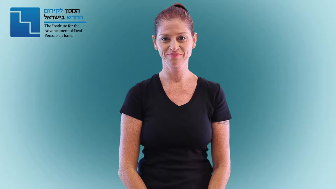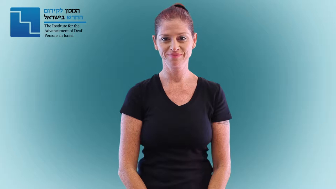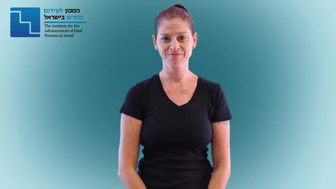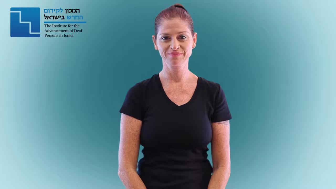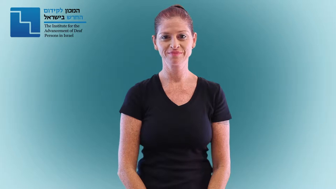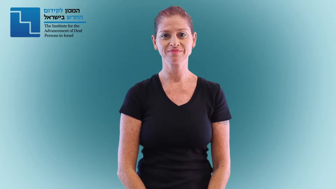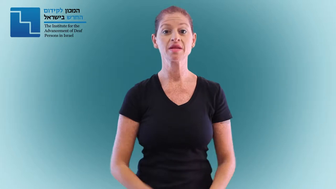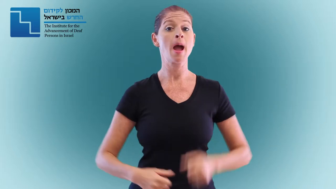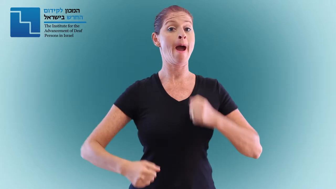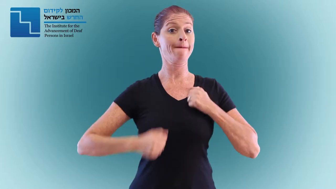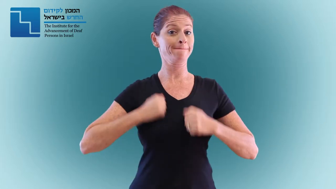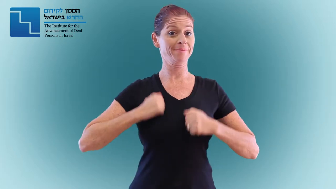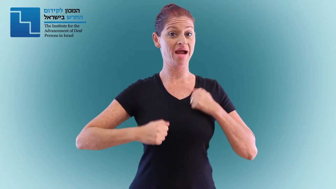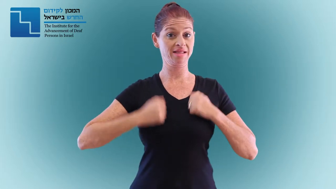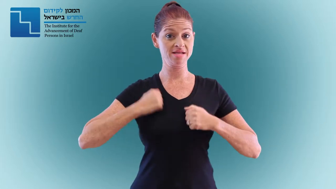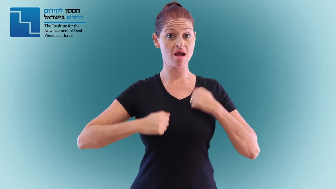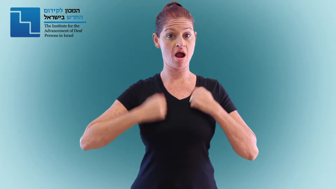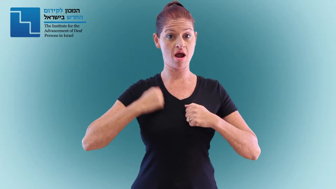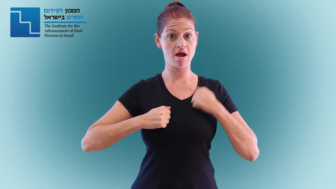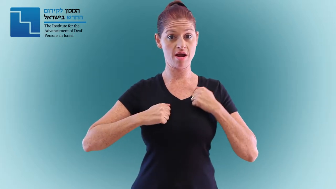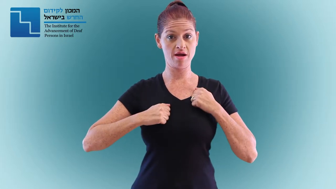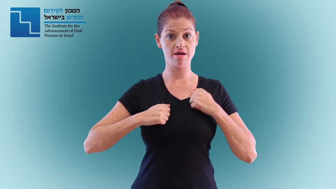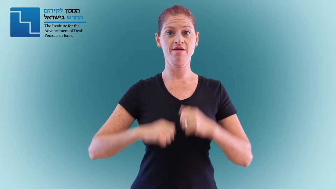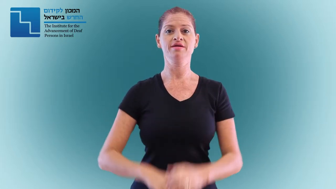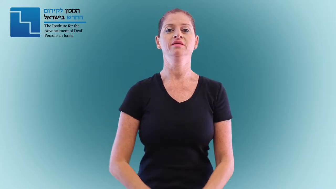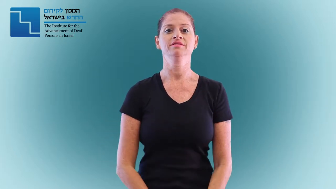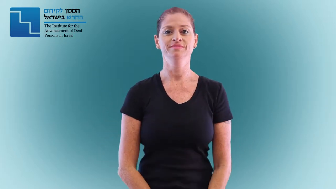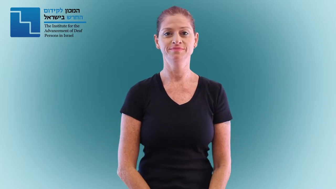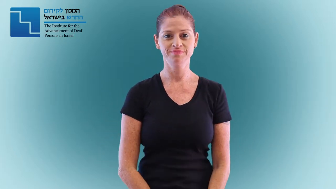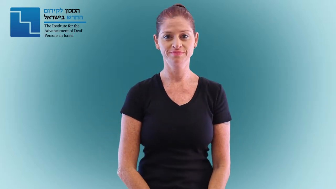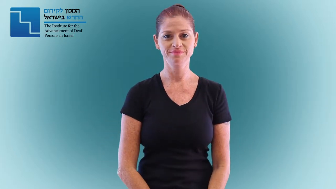חדר אמבטיה